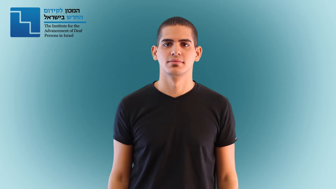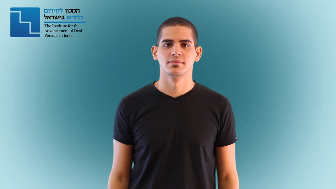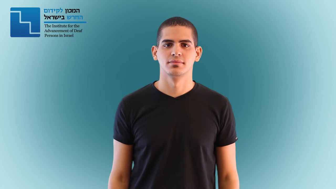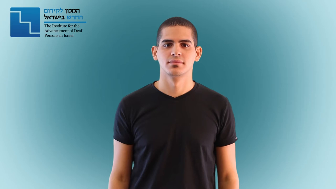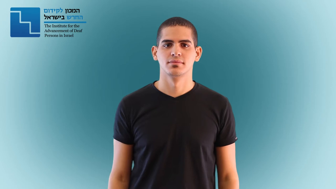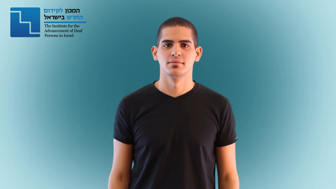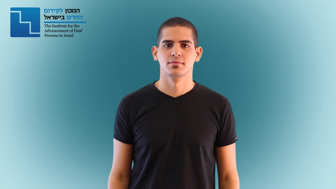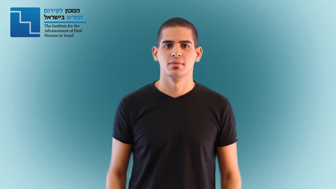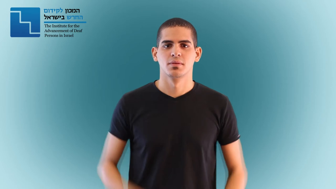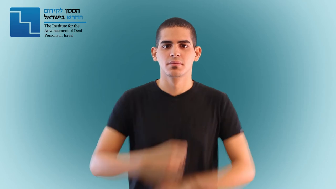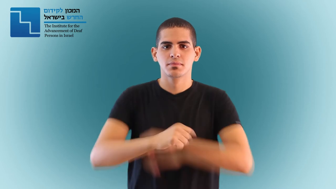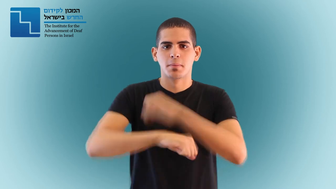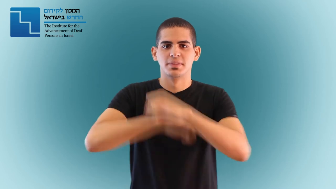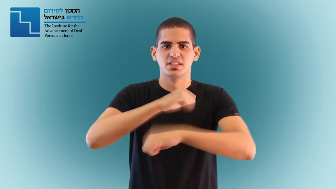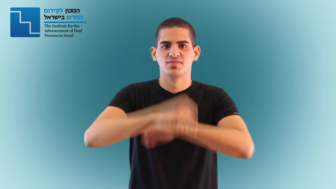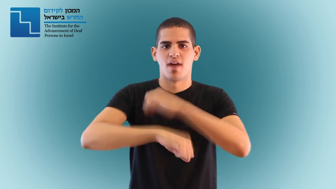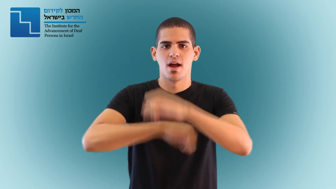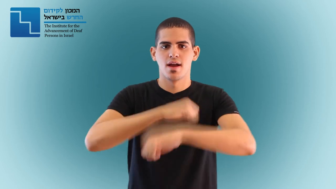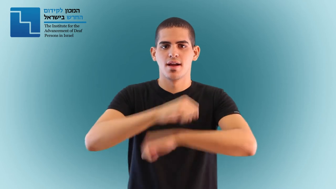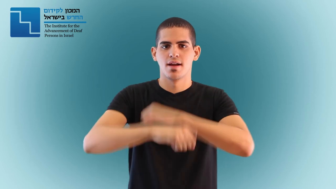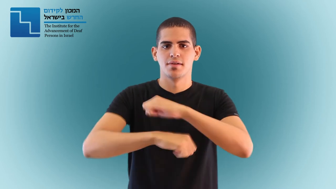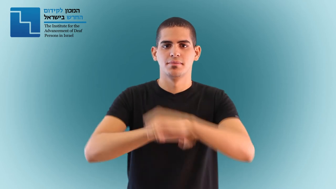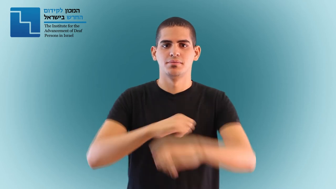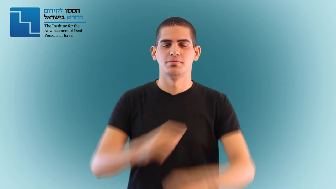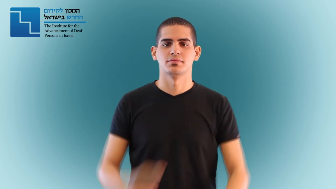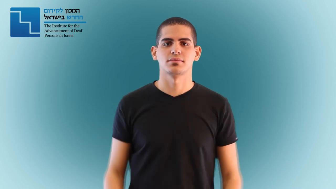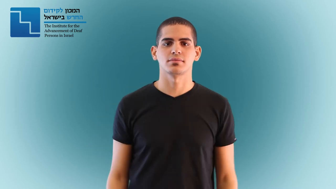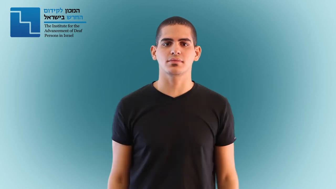בר מצווה